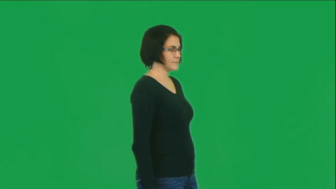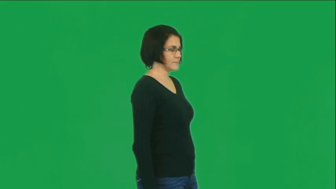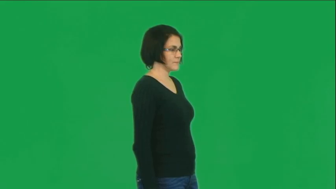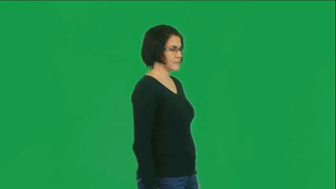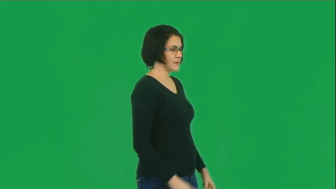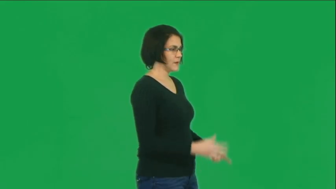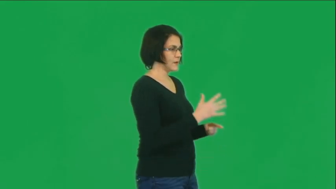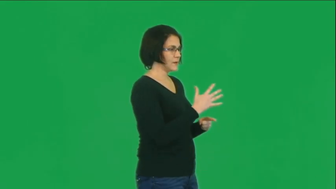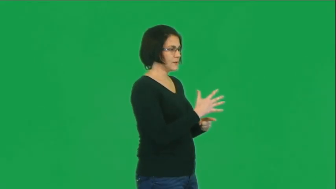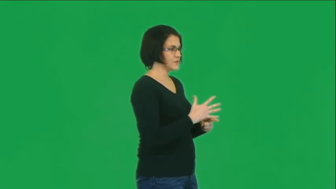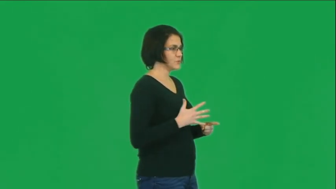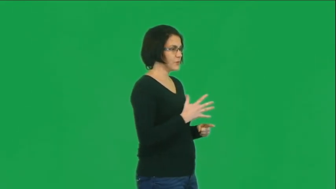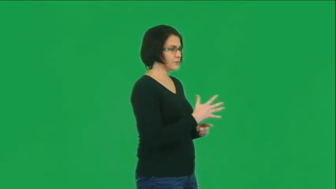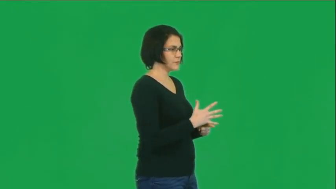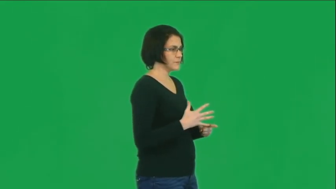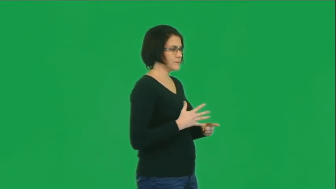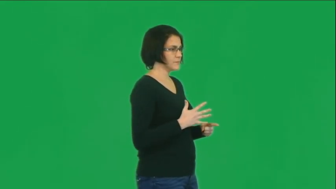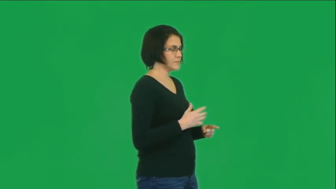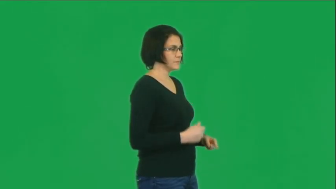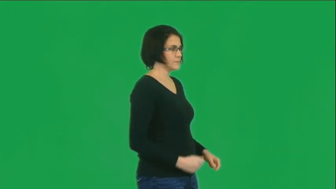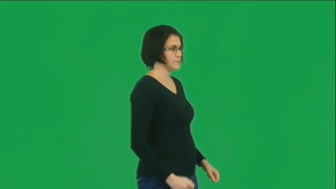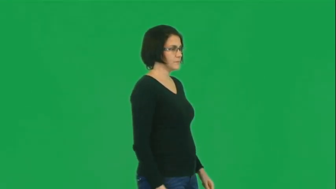surowy